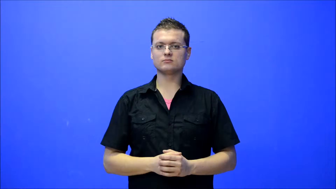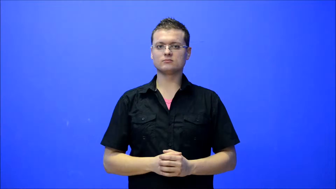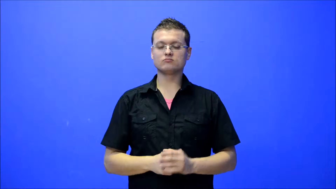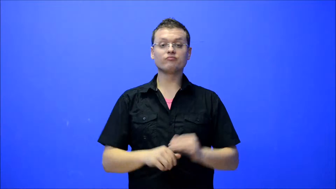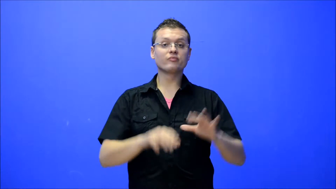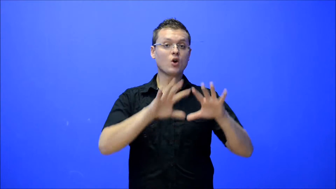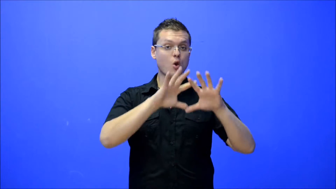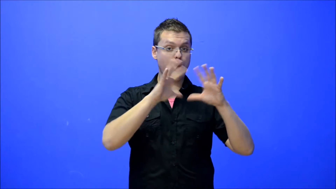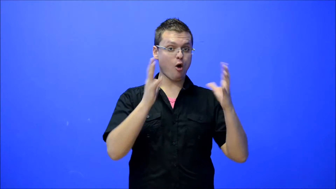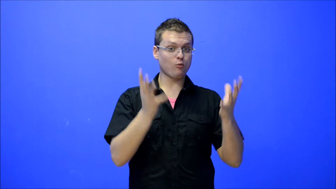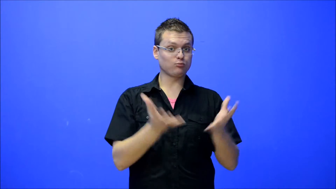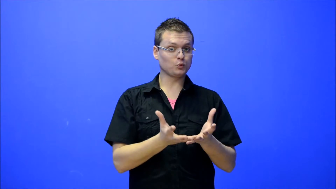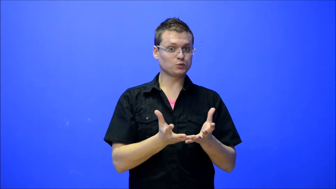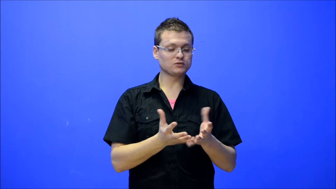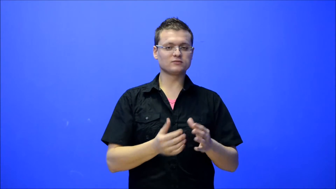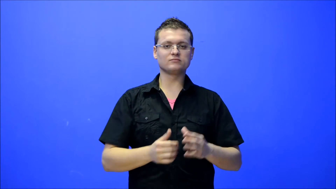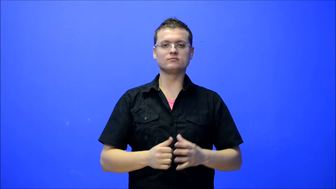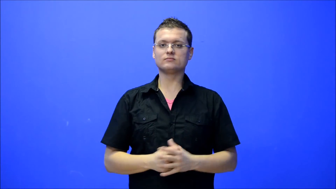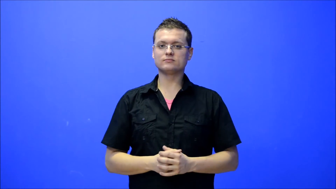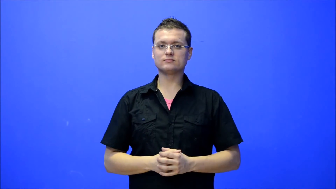globus